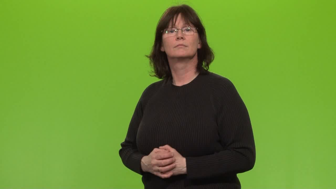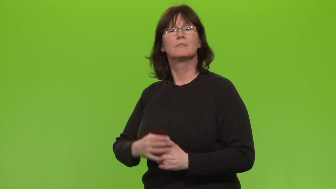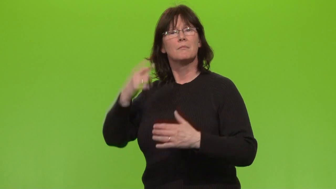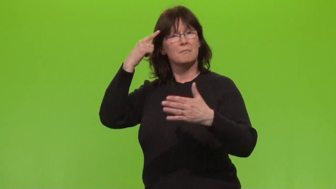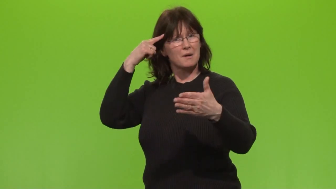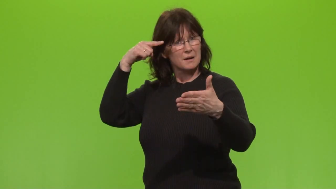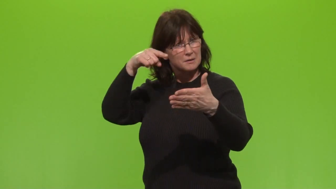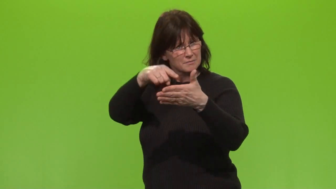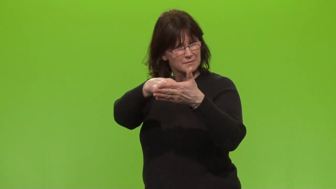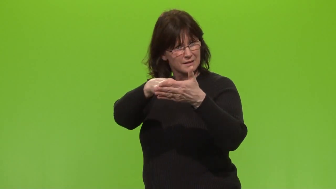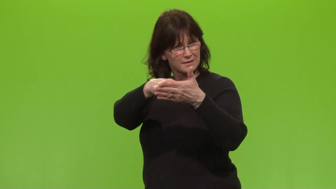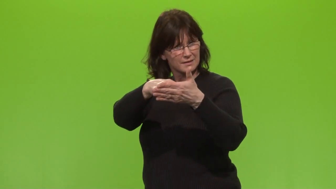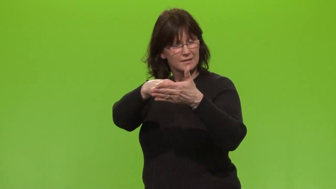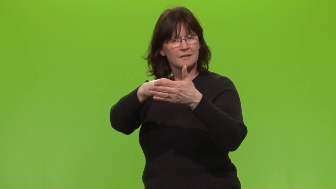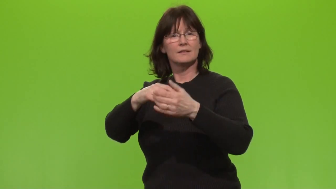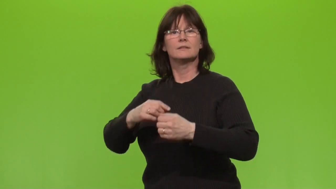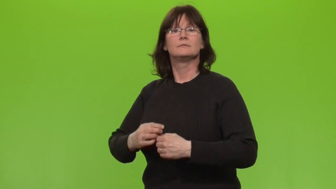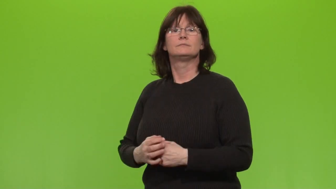Markmið